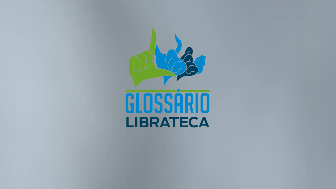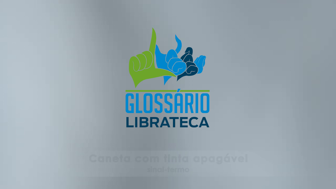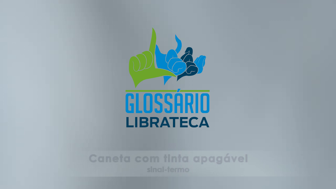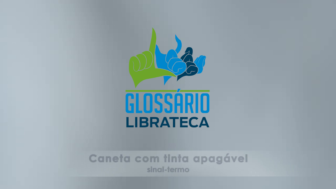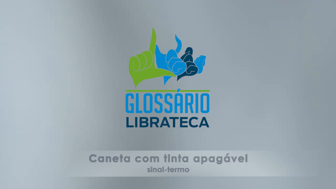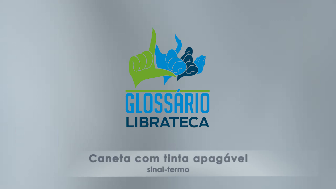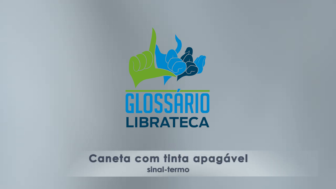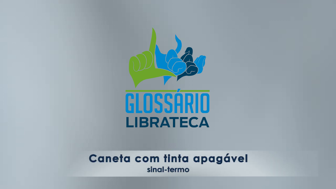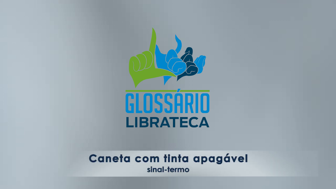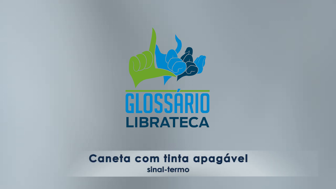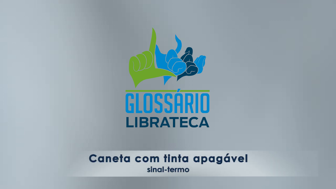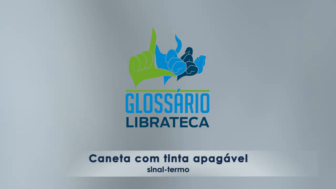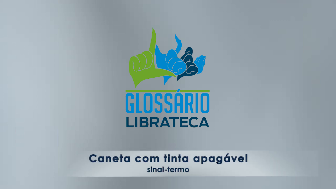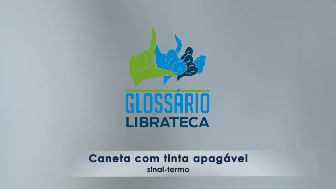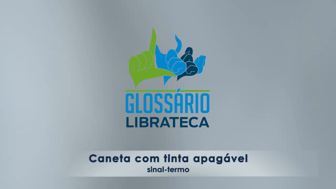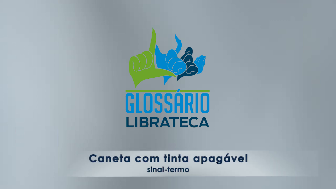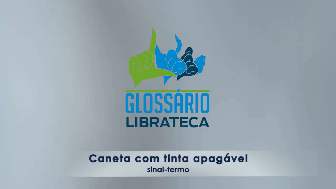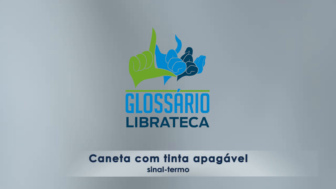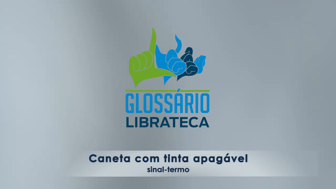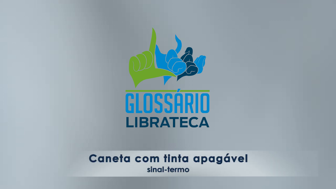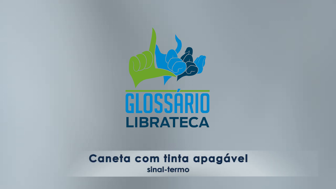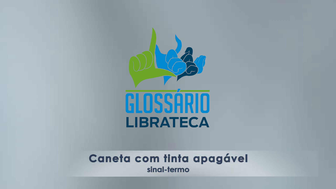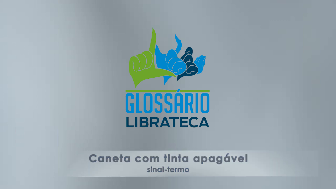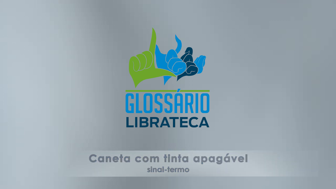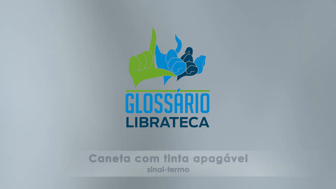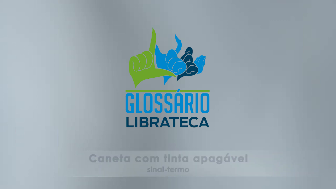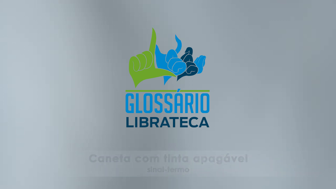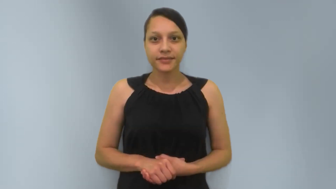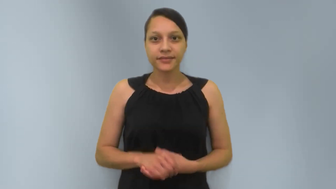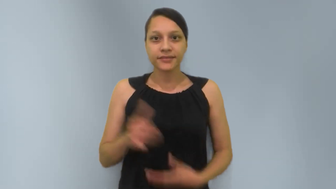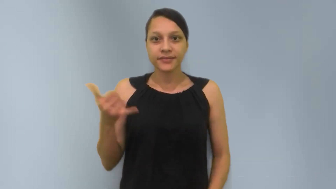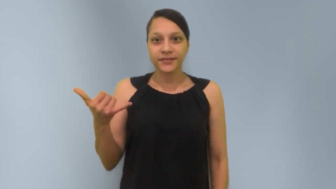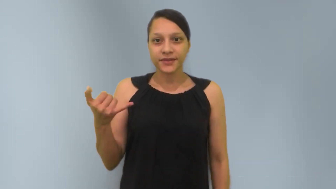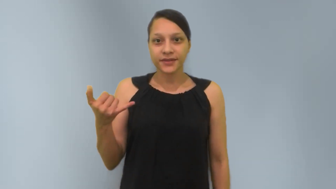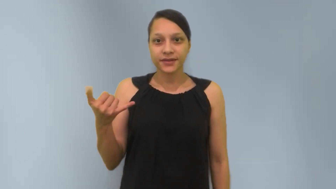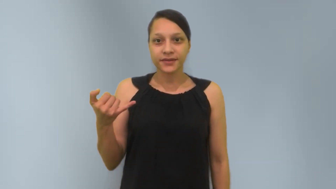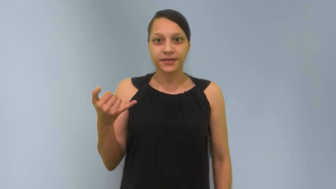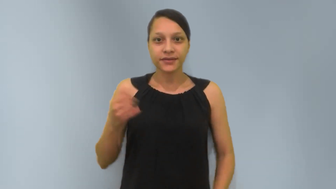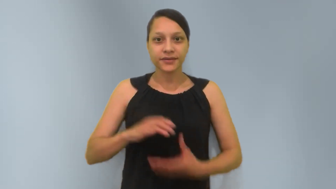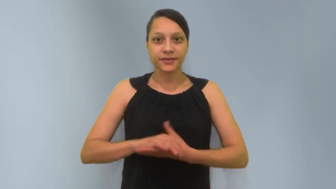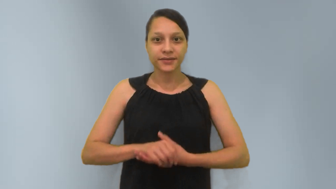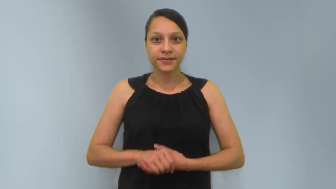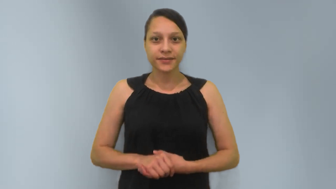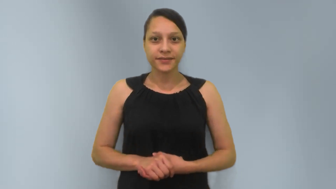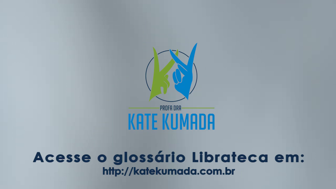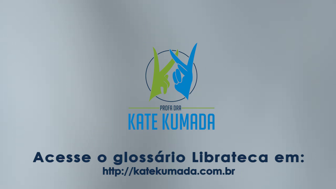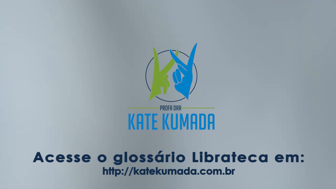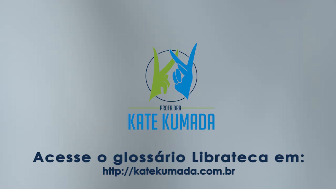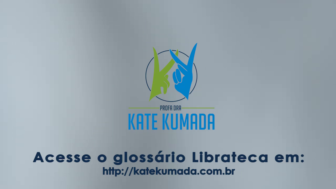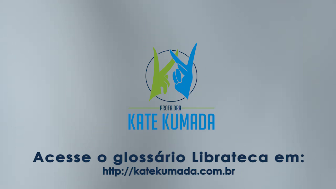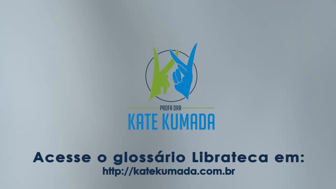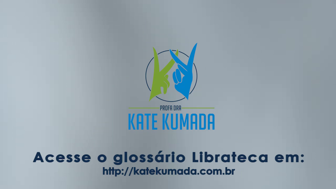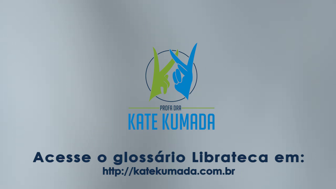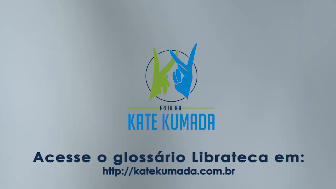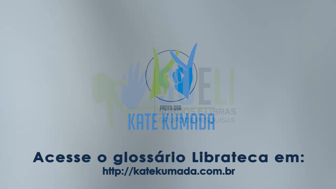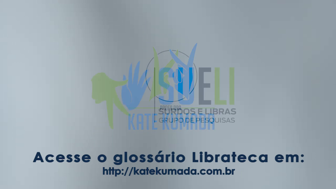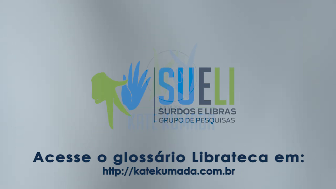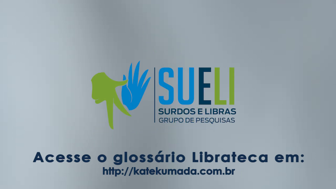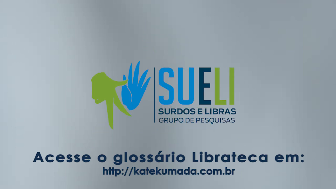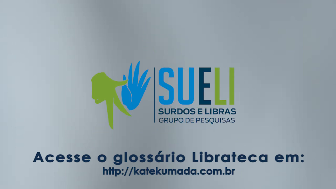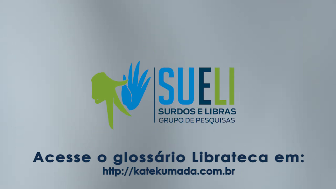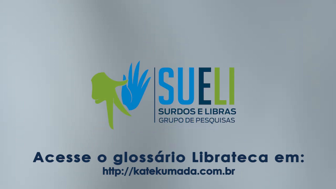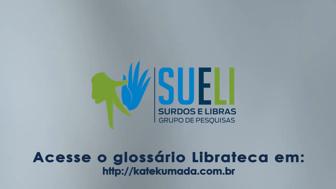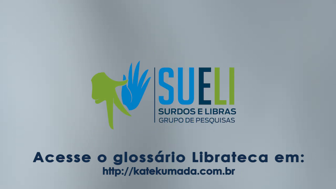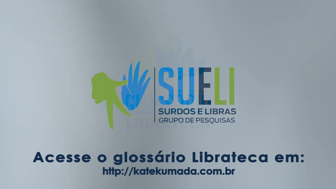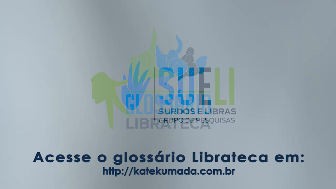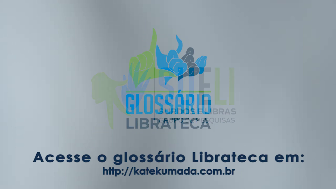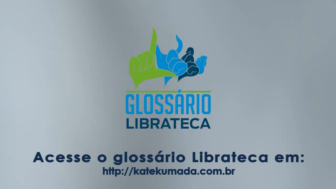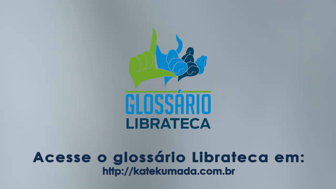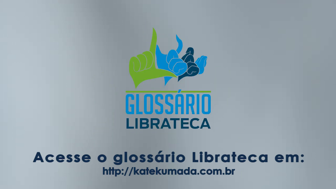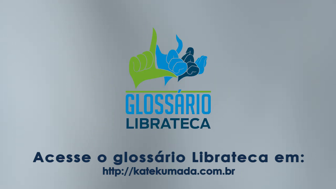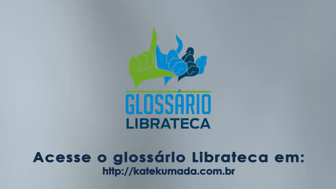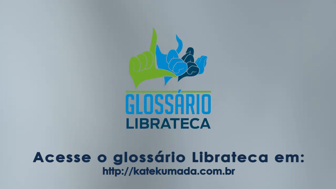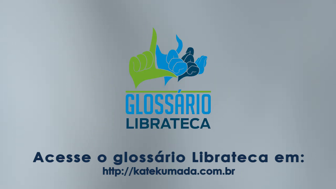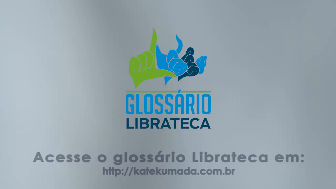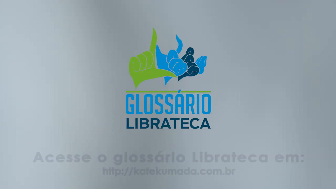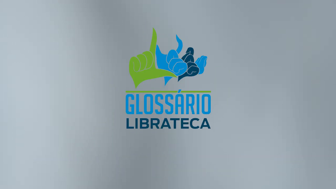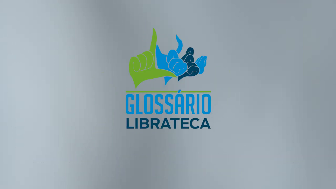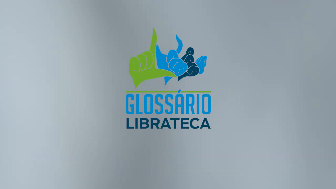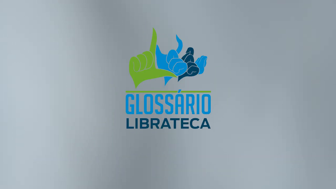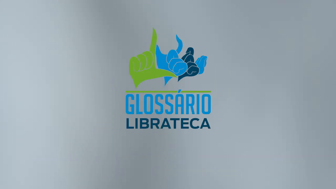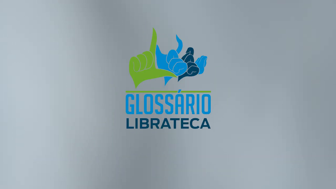Caneta com tinta apagável